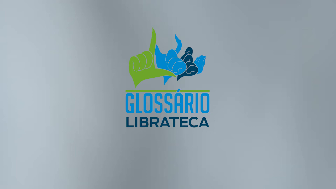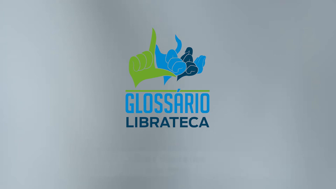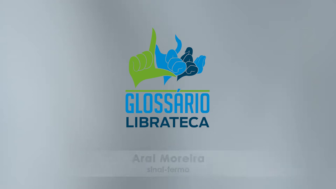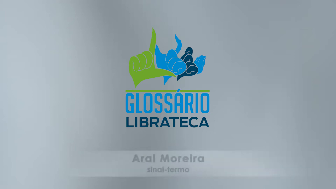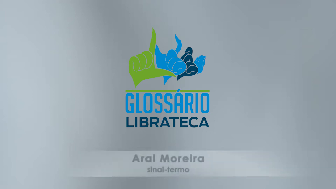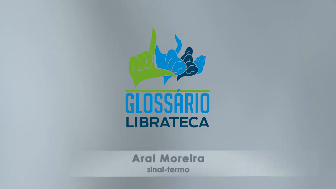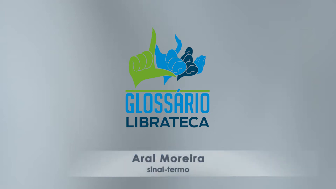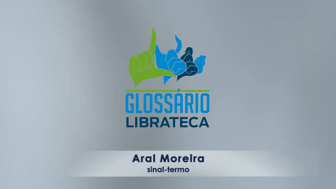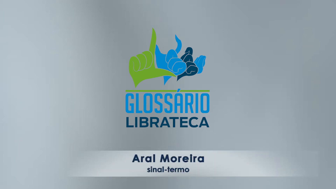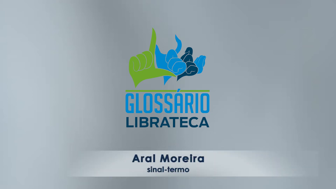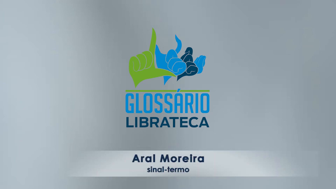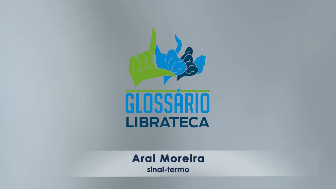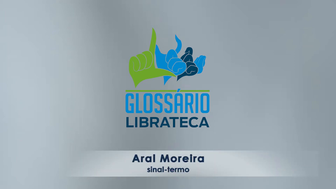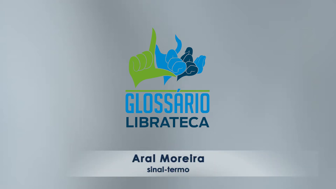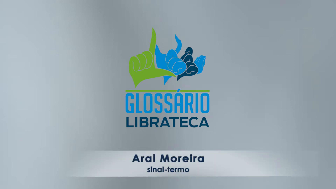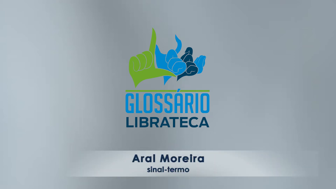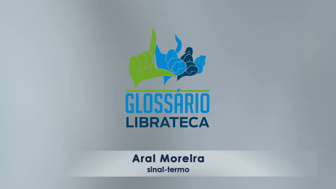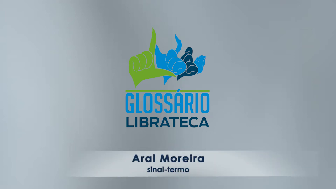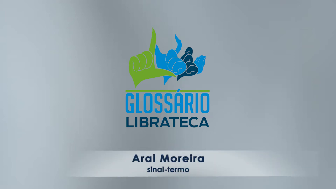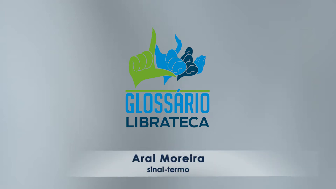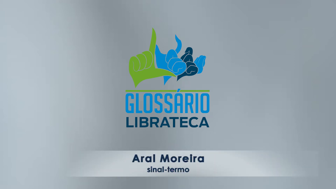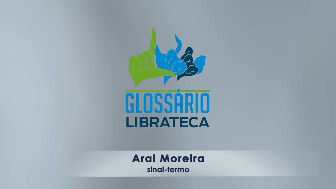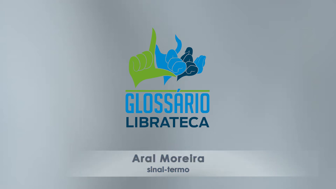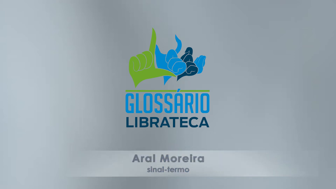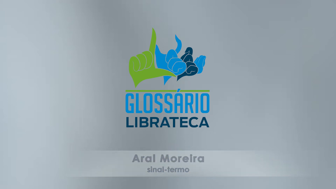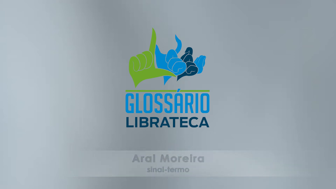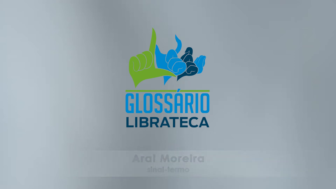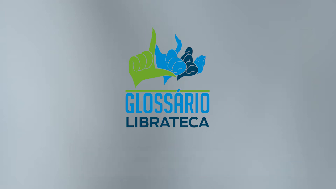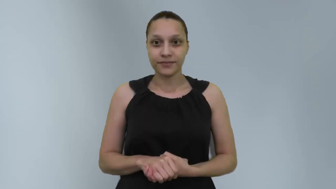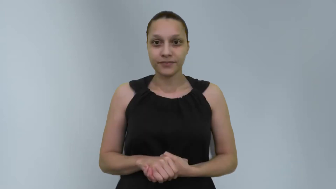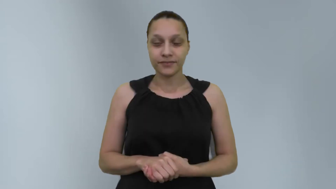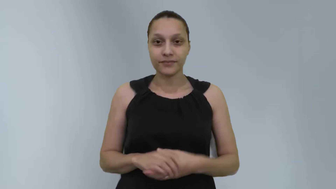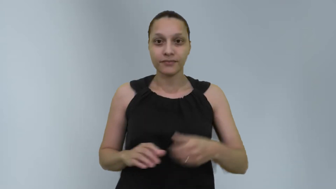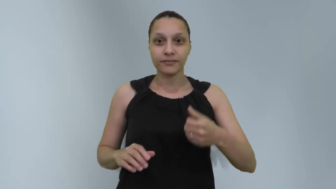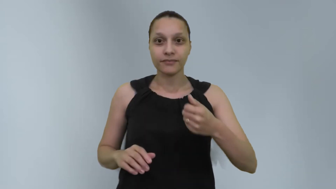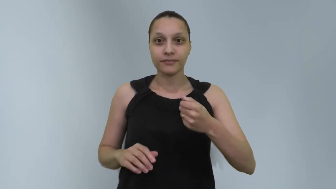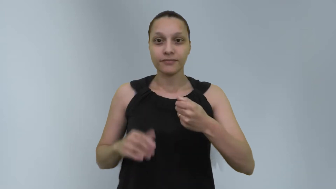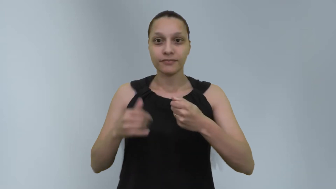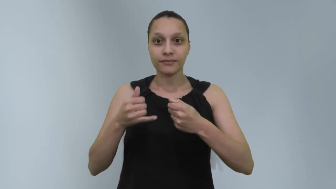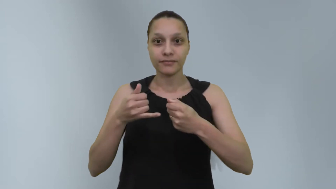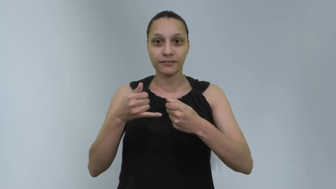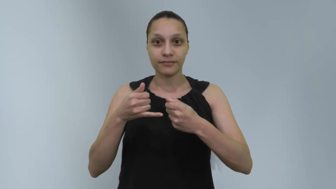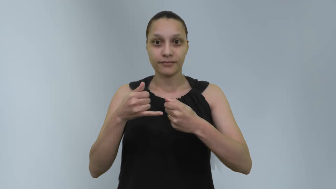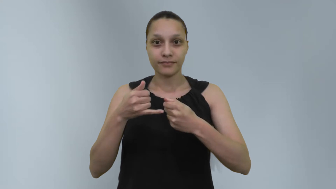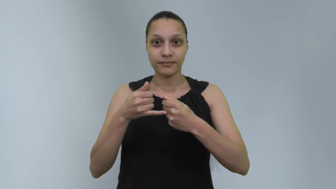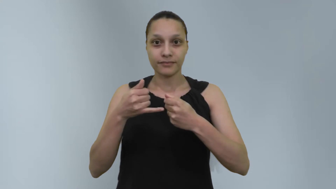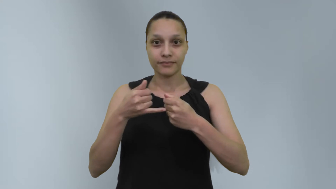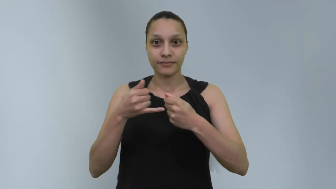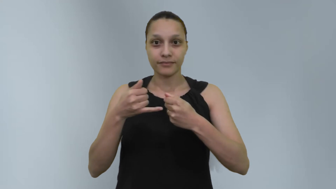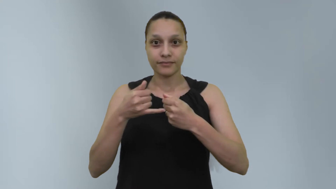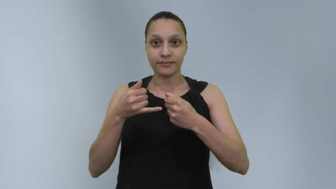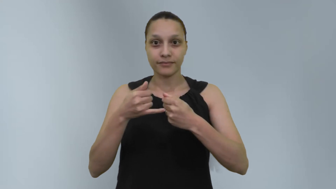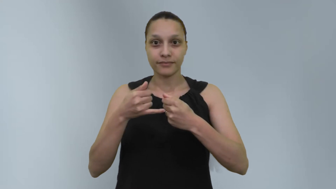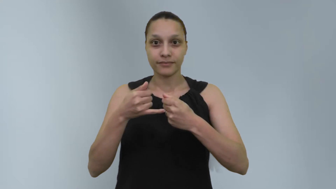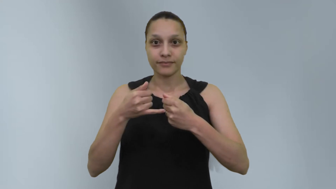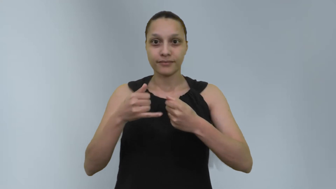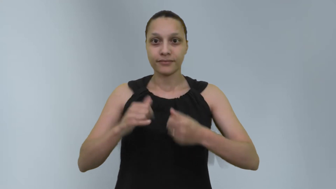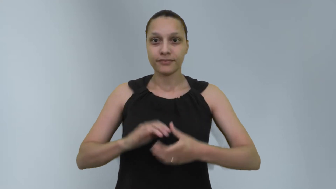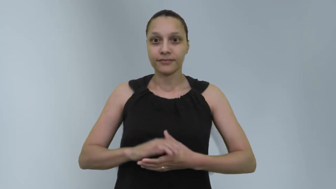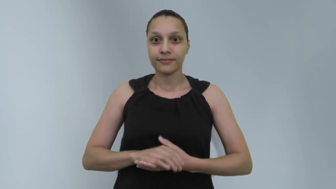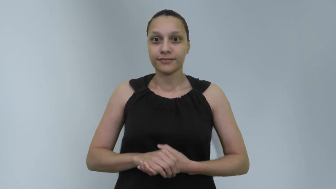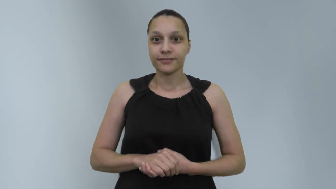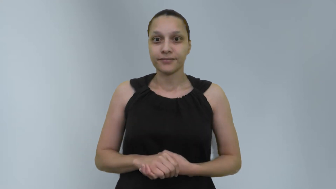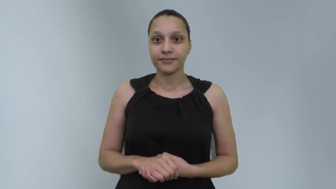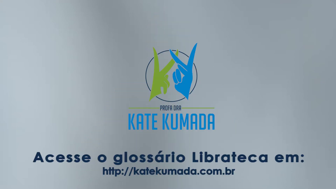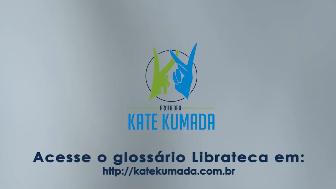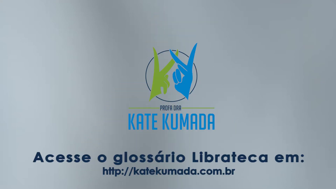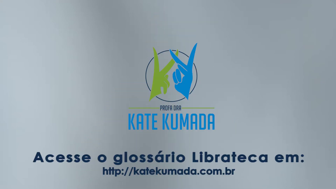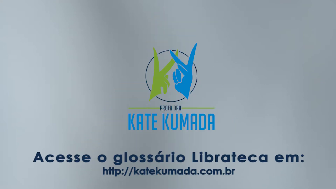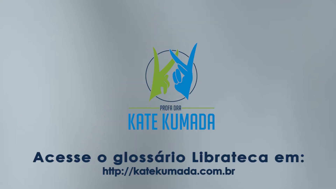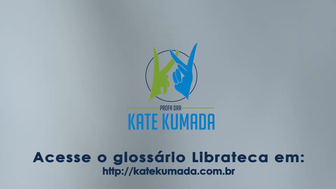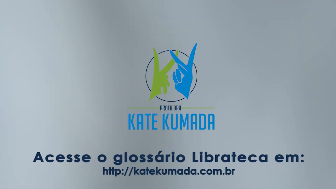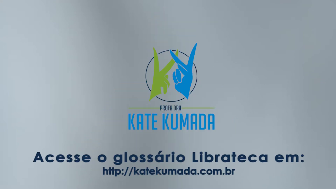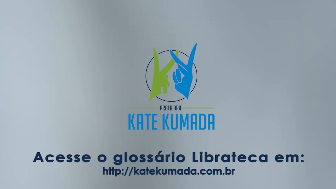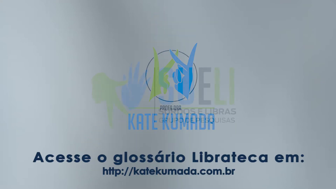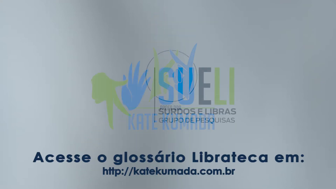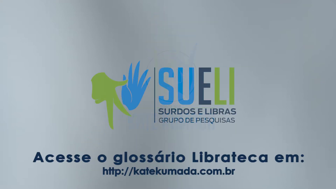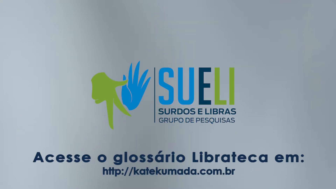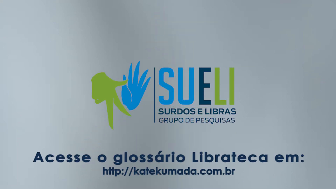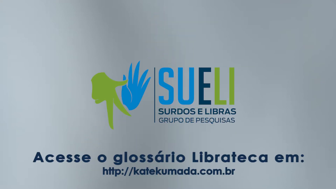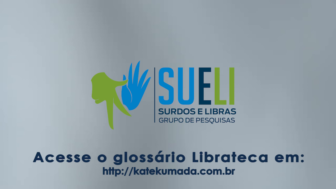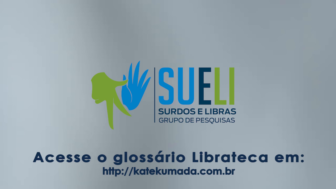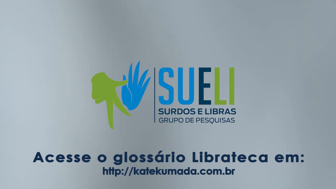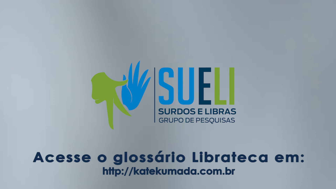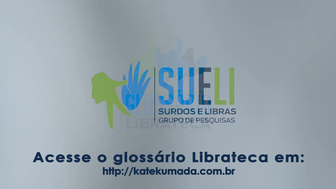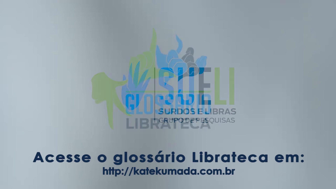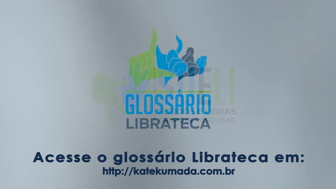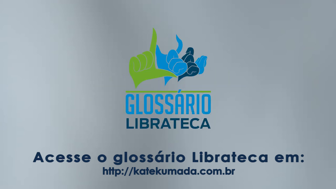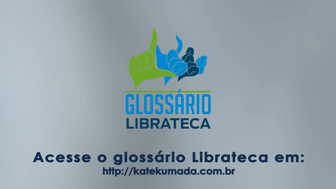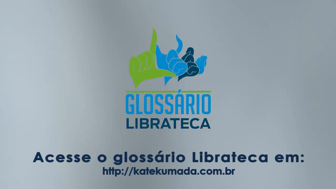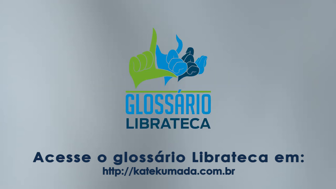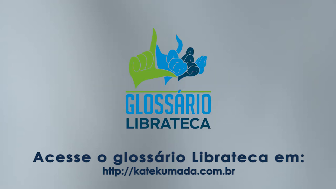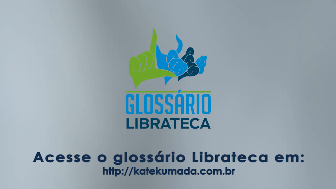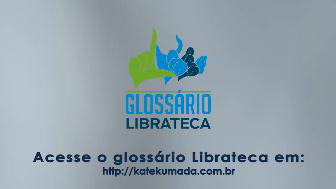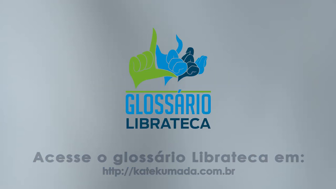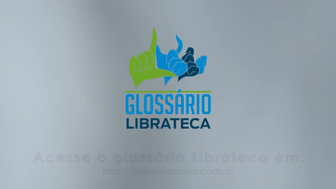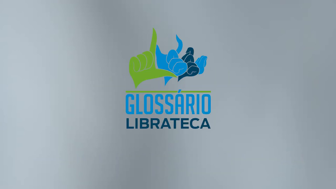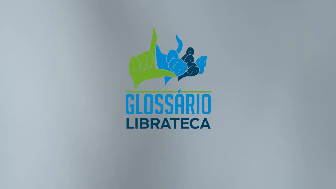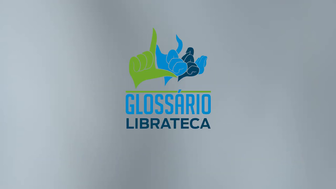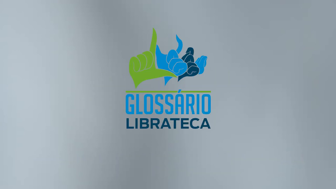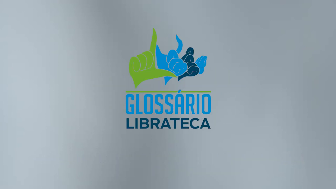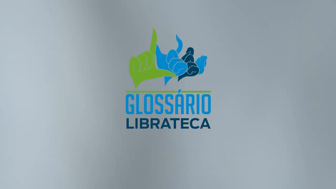Aral Moreira